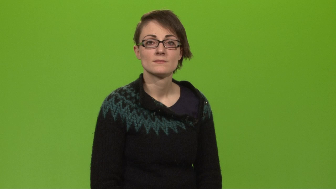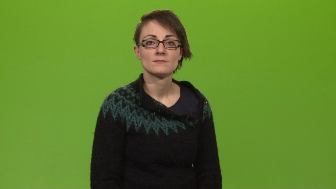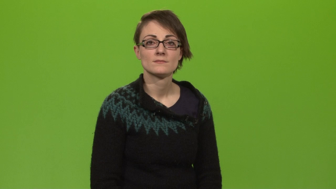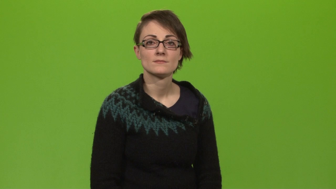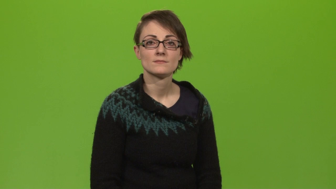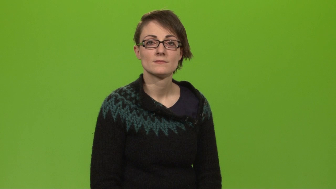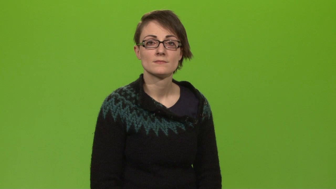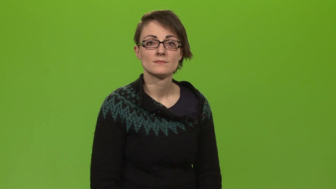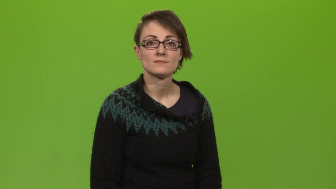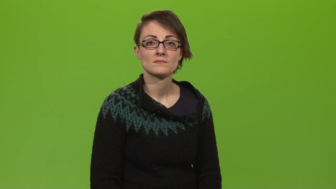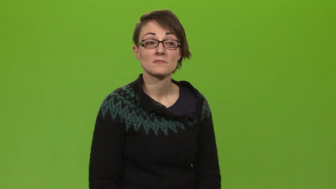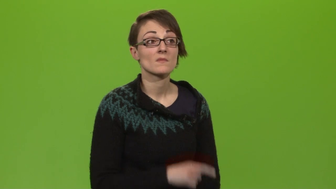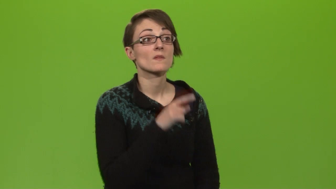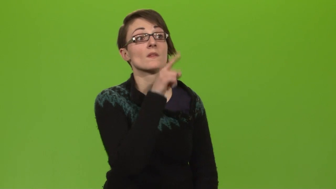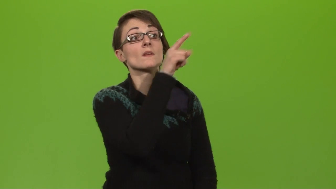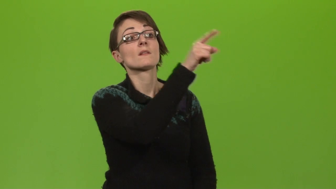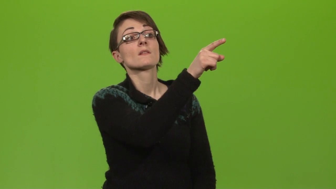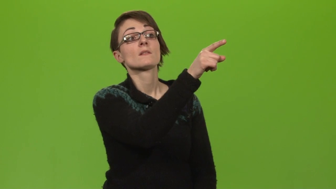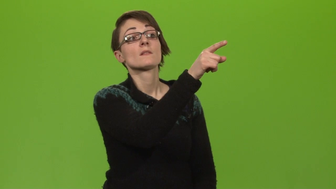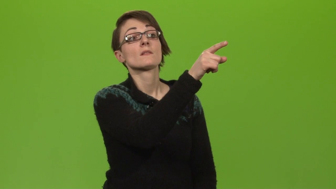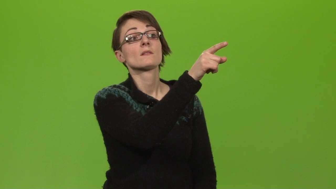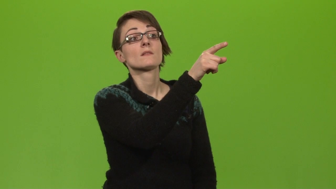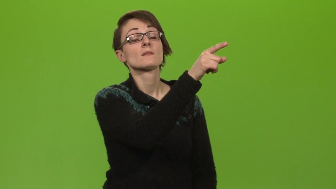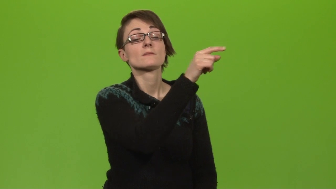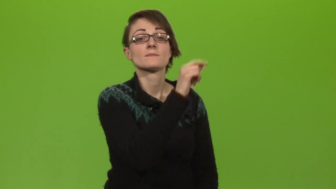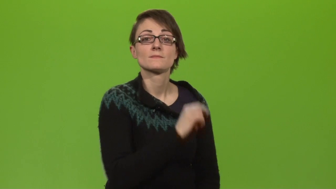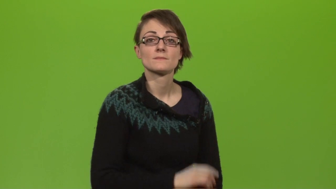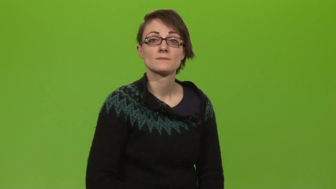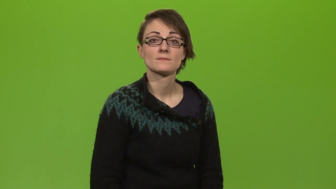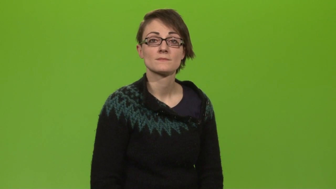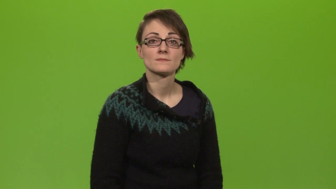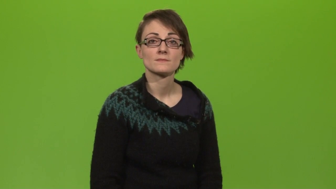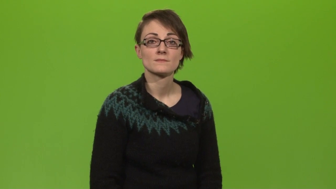Þar